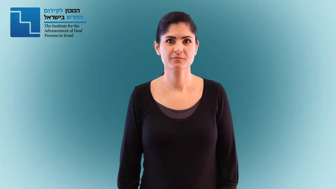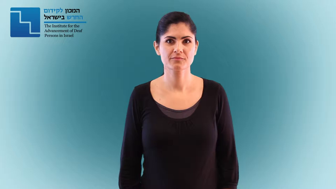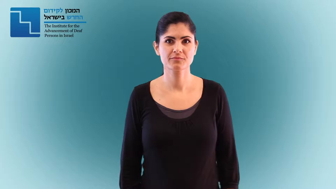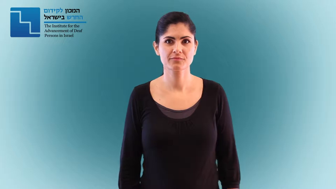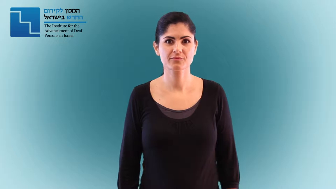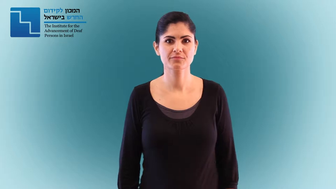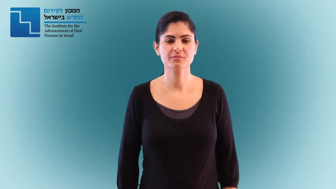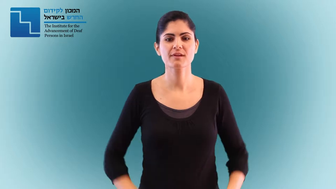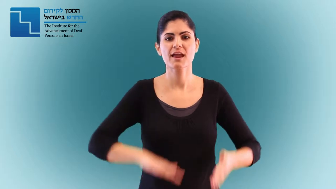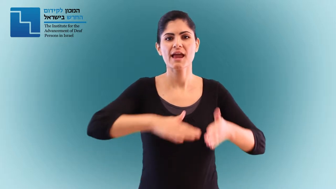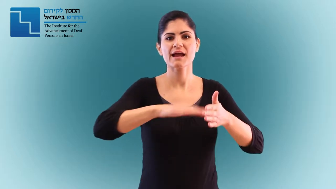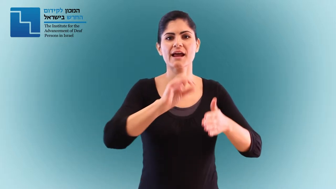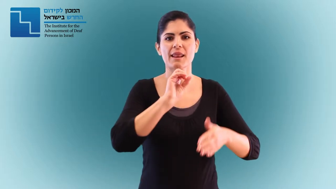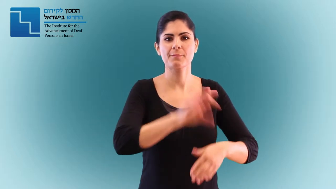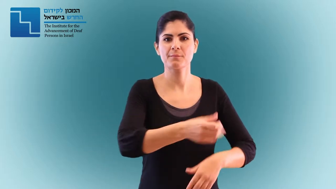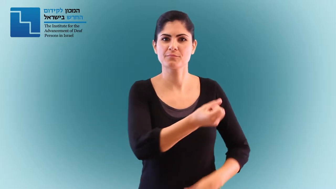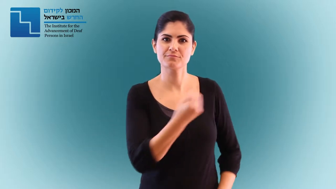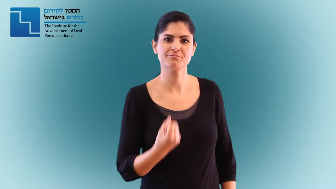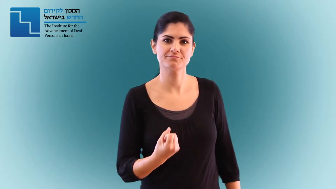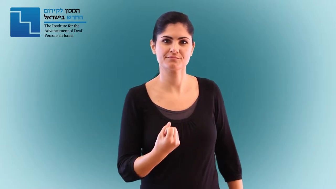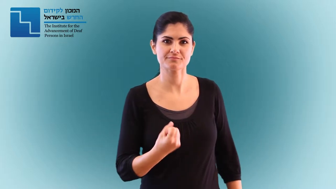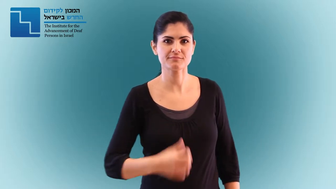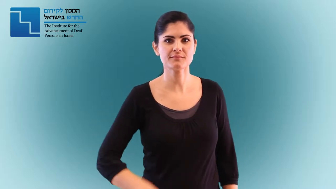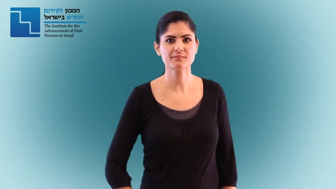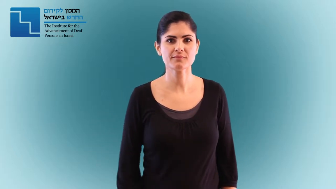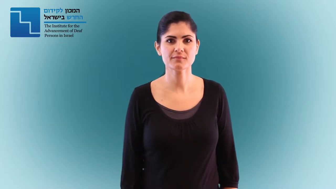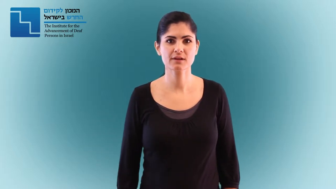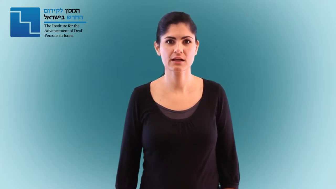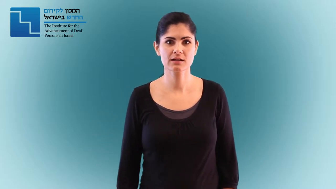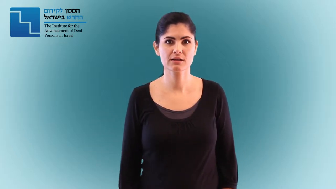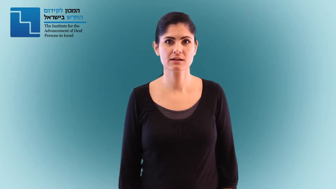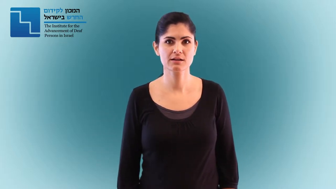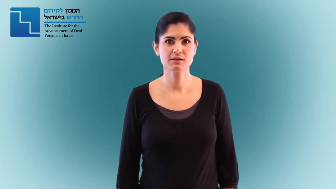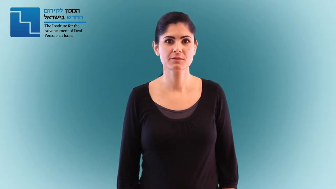מדיח כלים